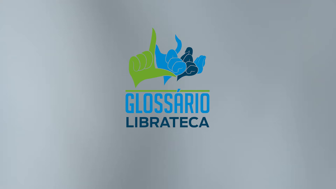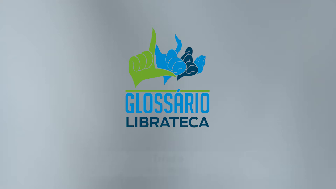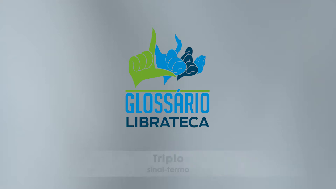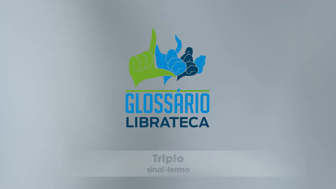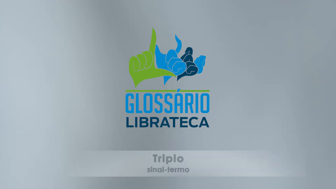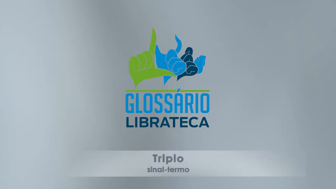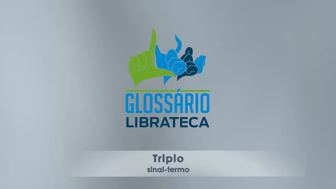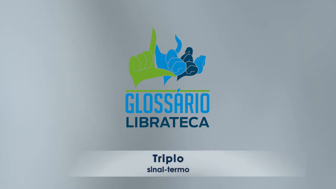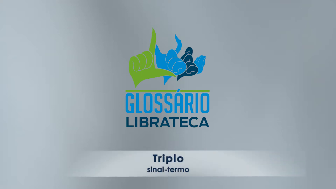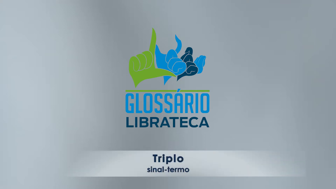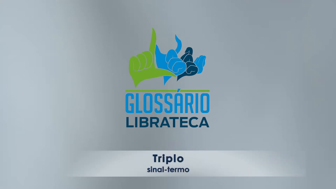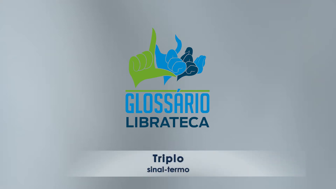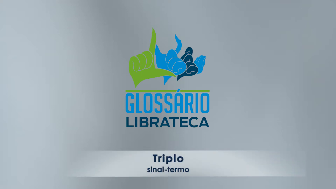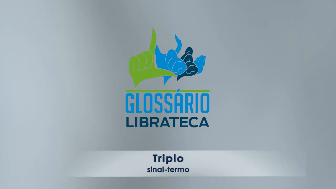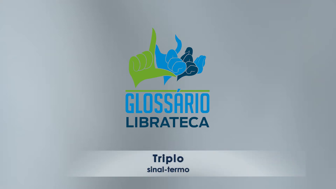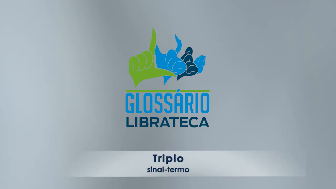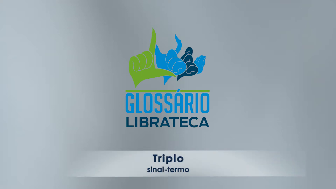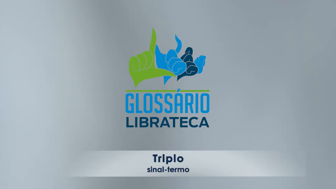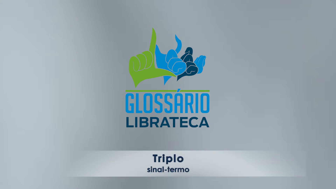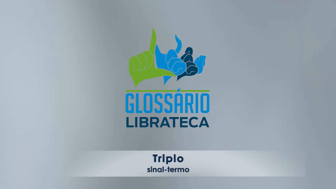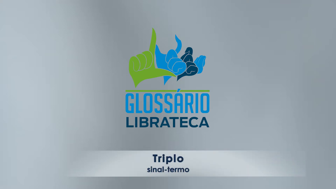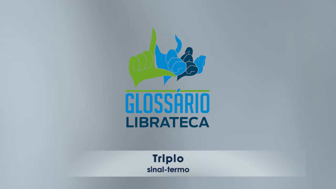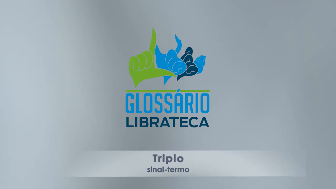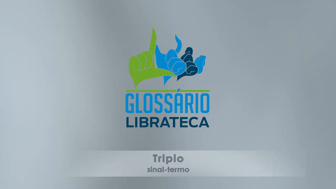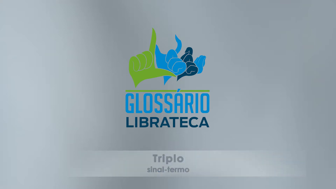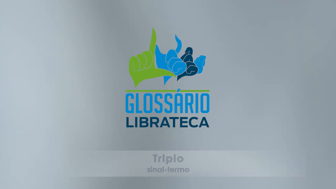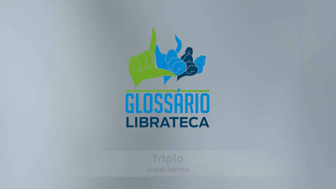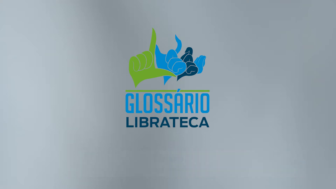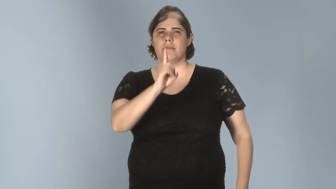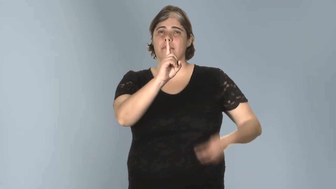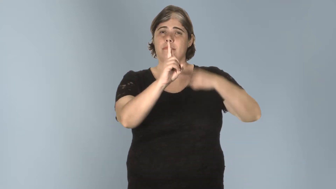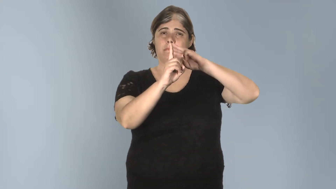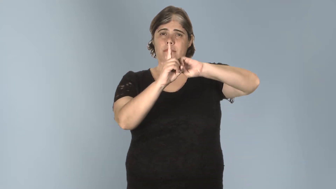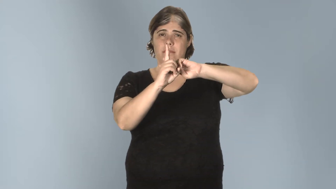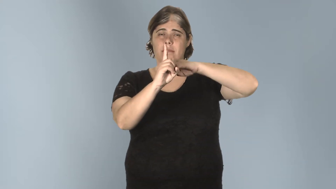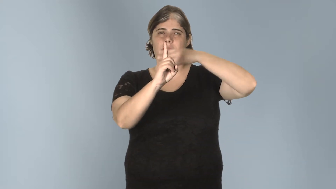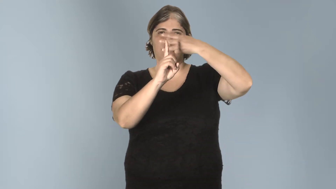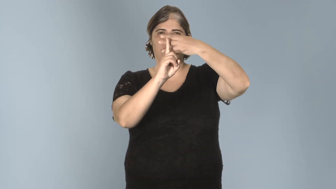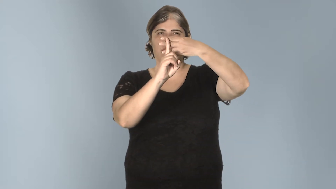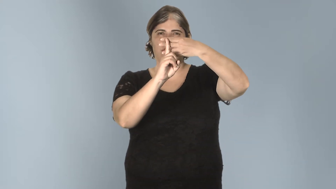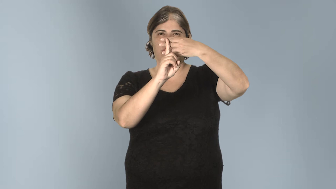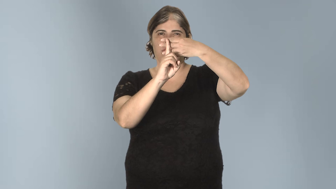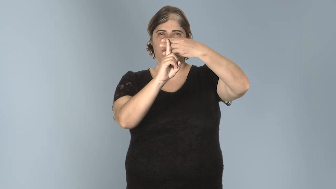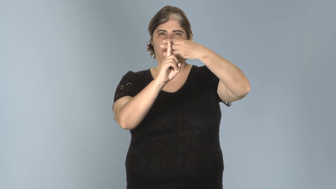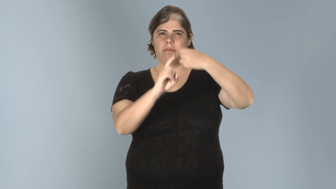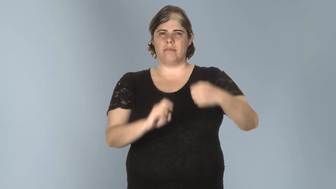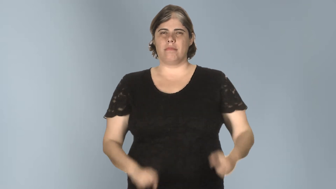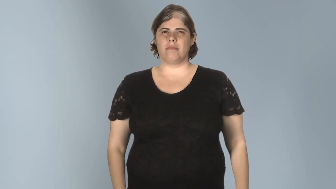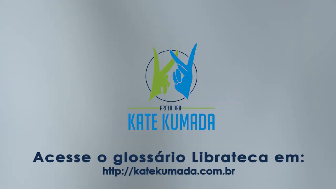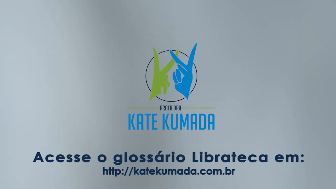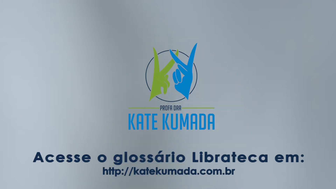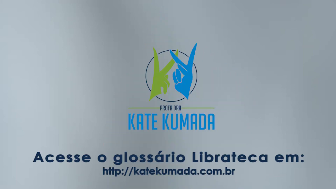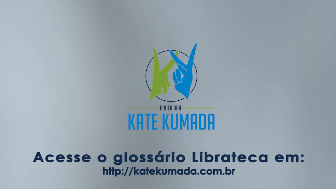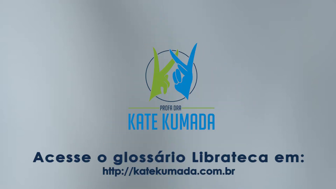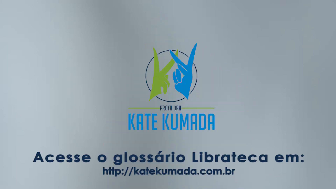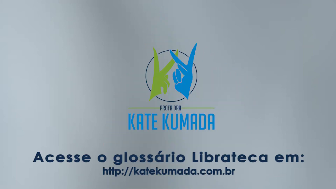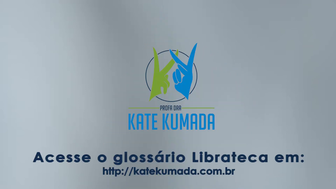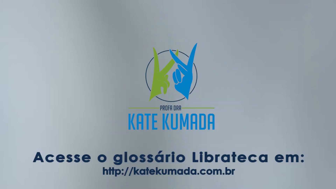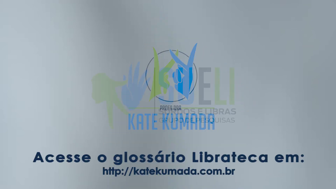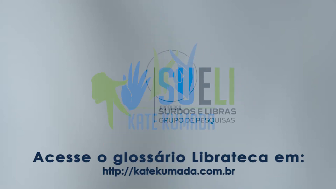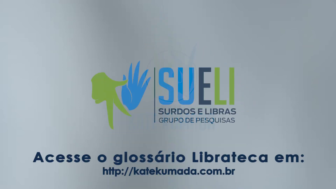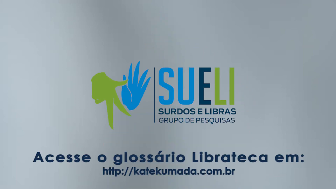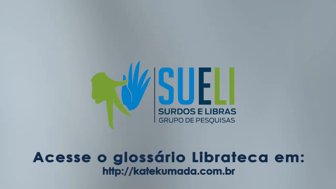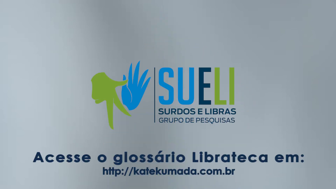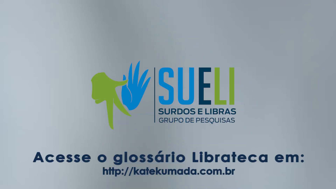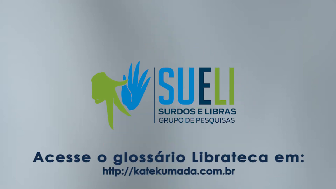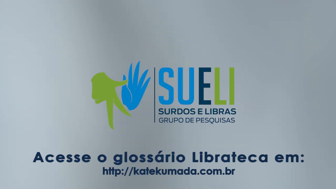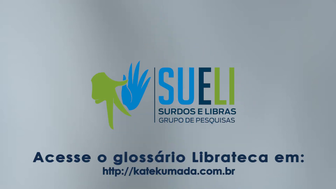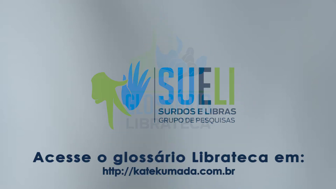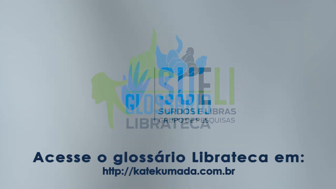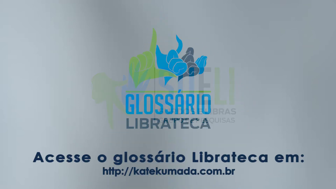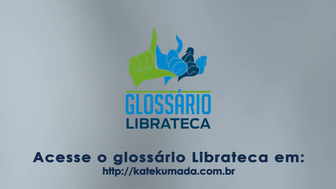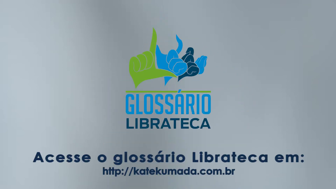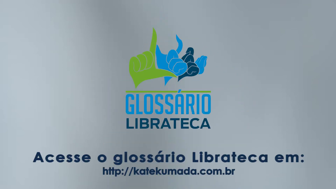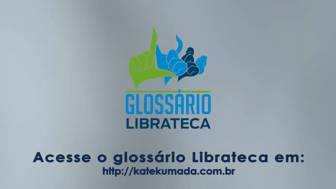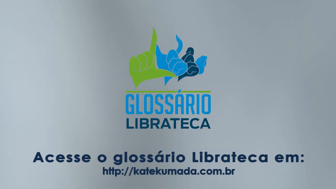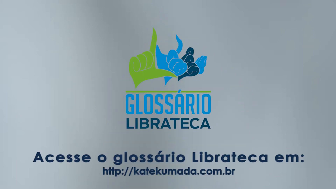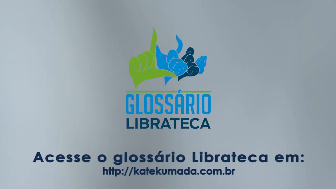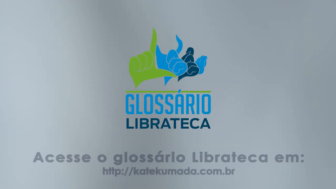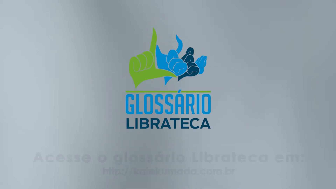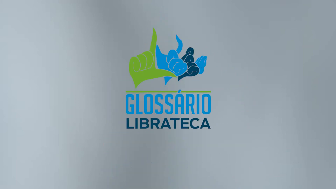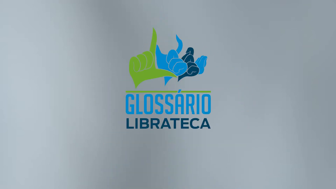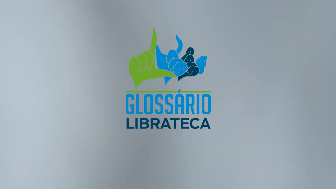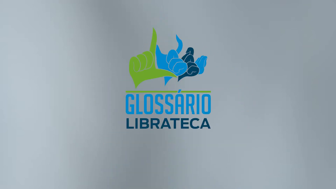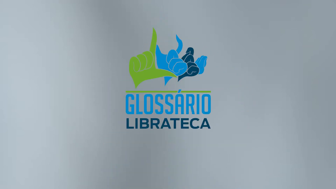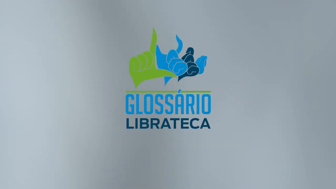Triplo